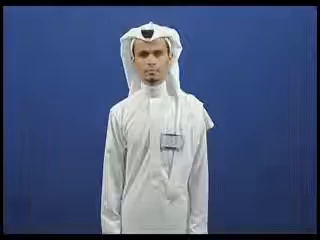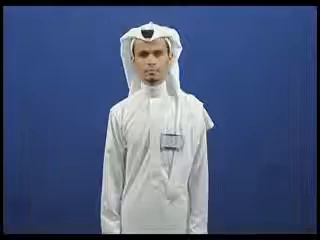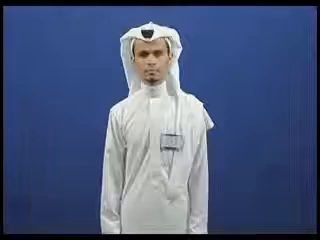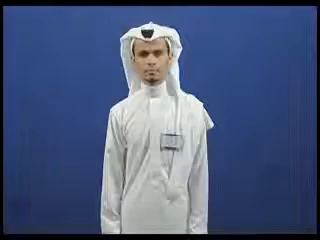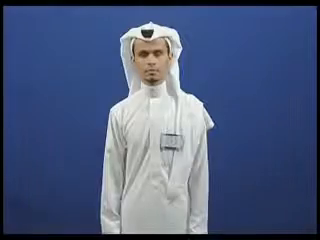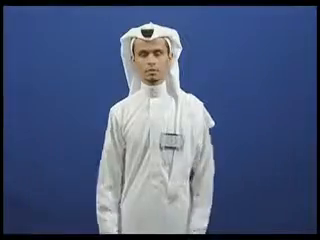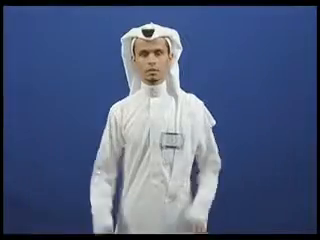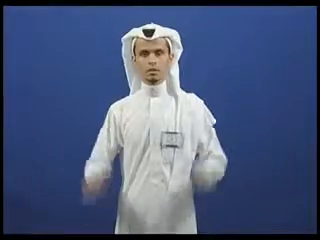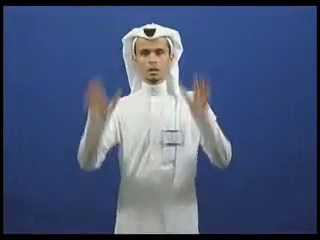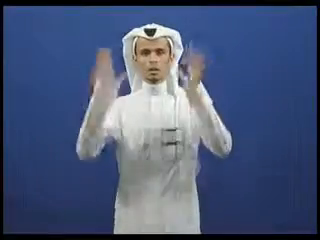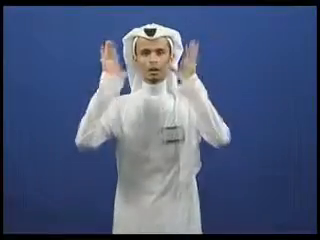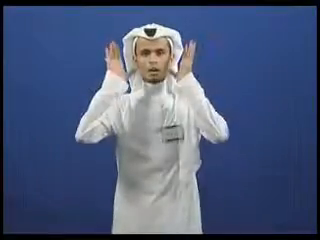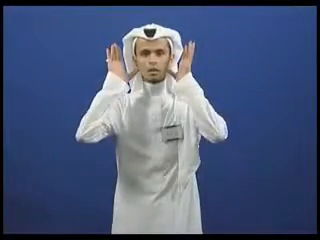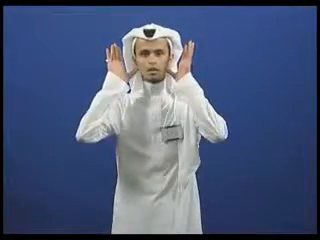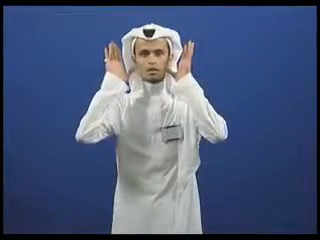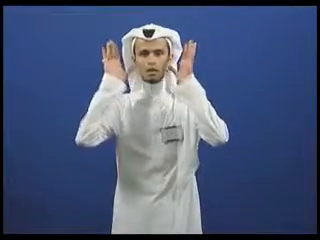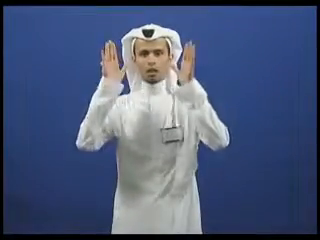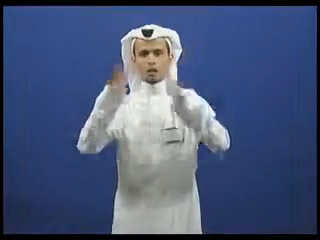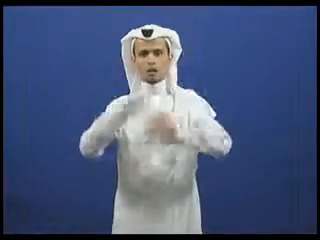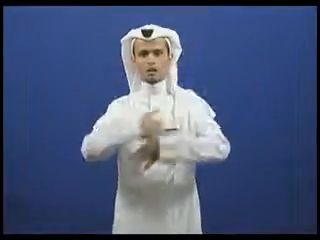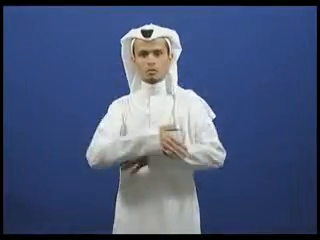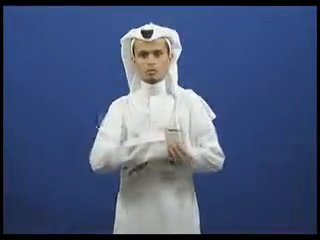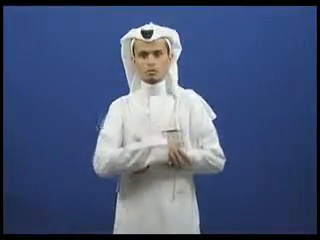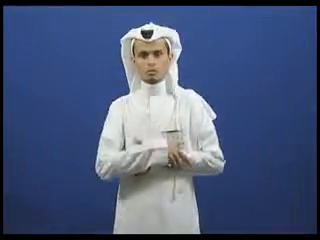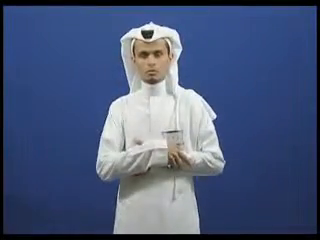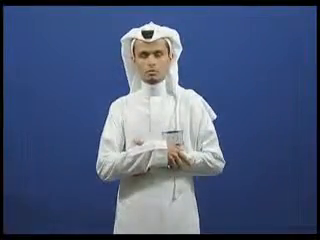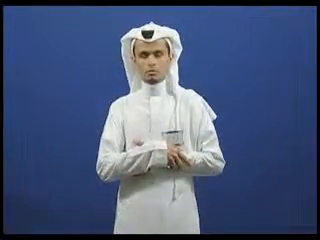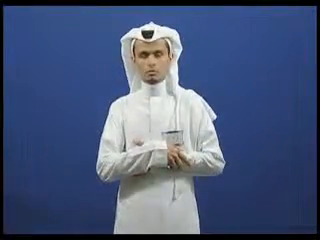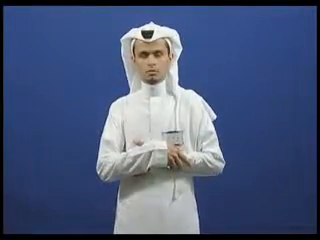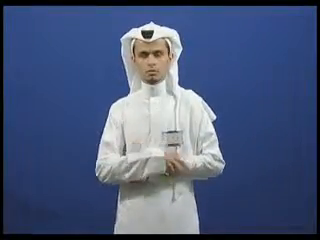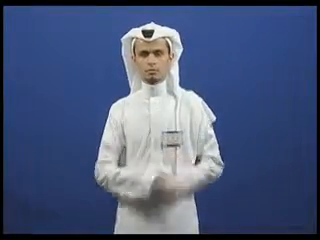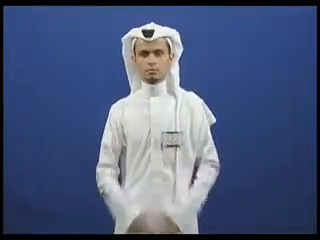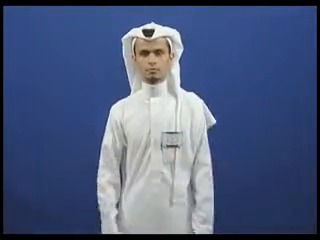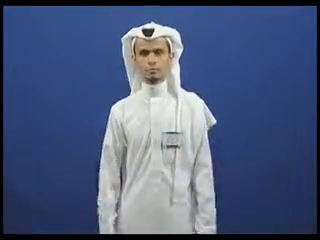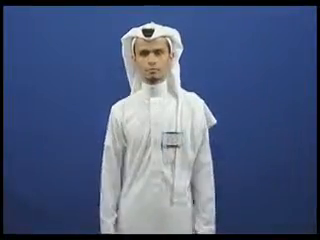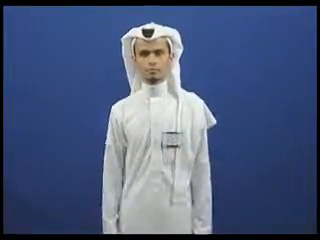يصلى ـ الصلاة